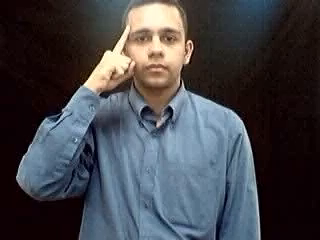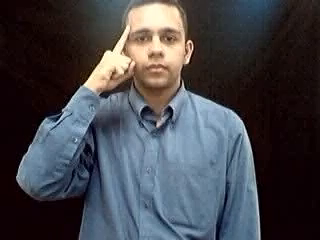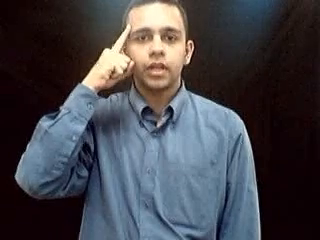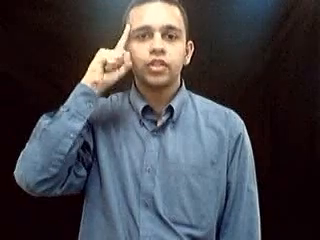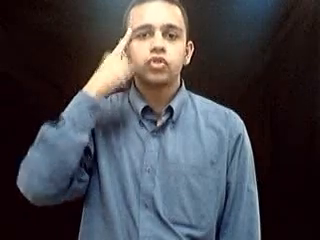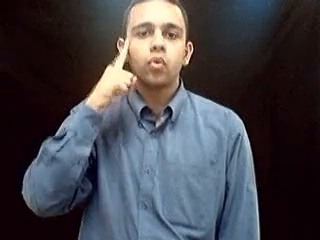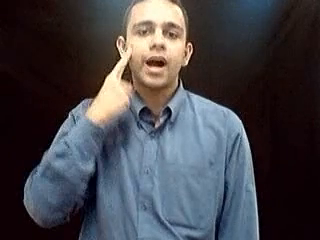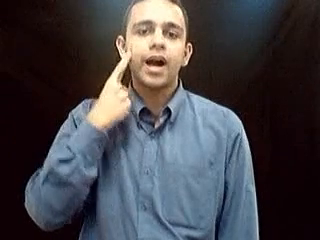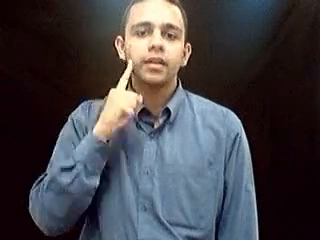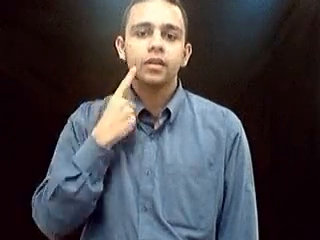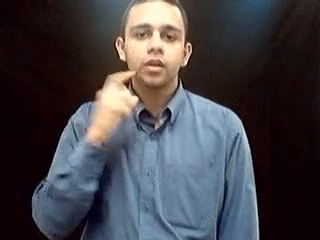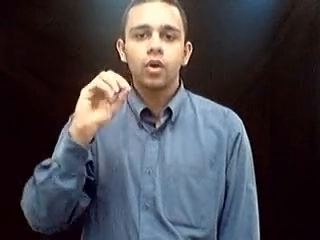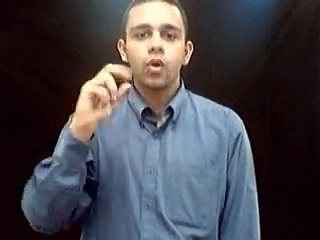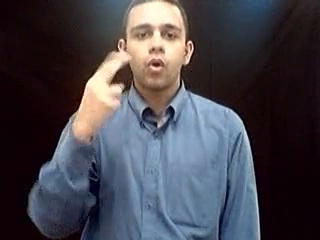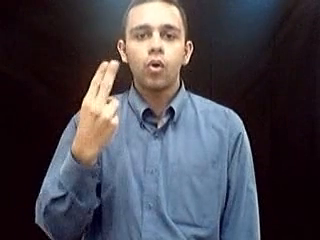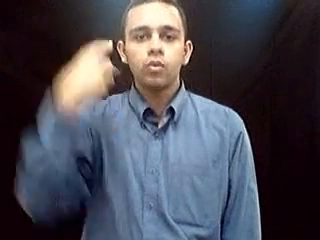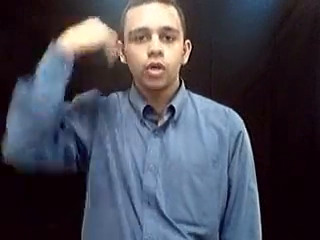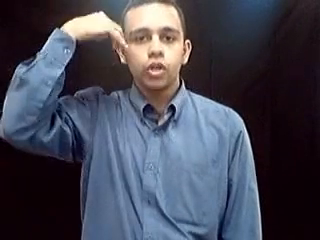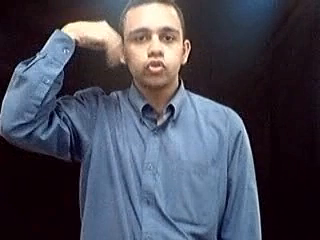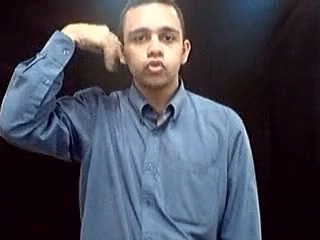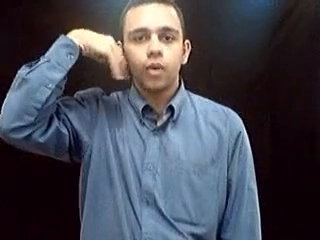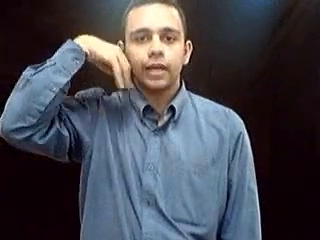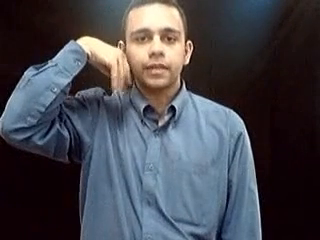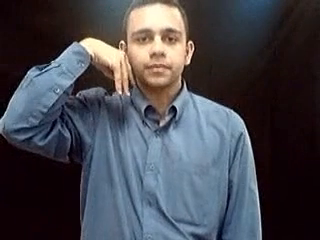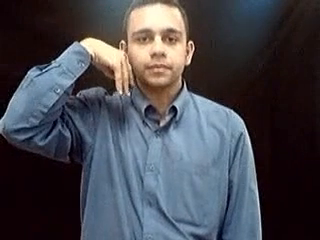suar